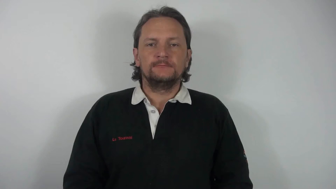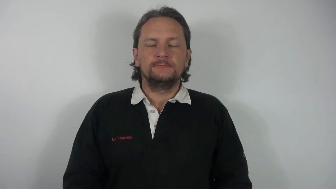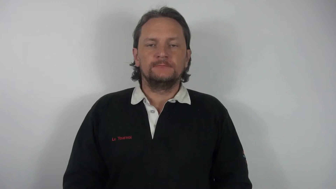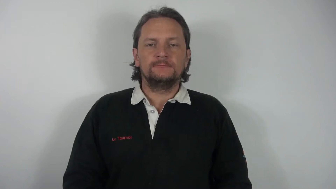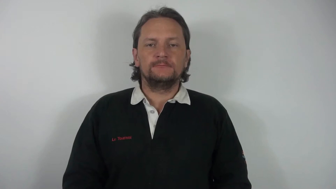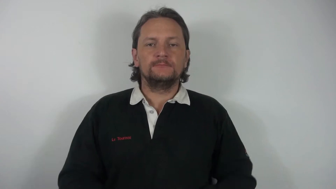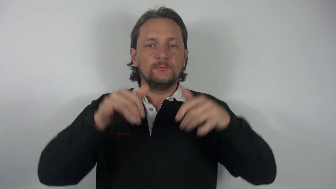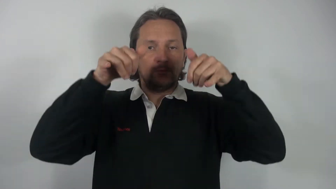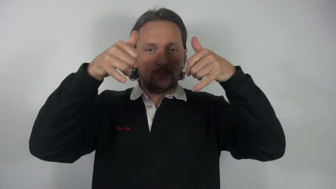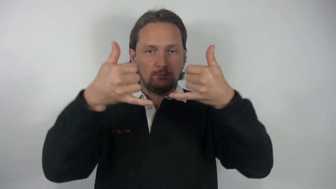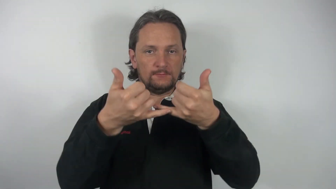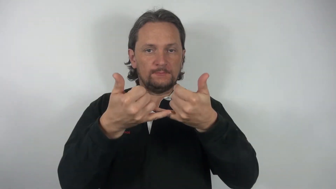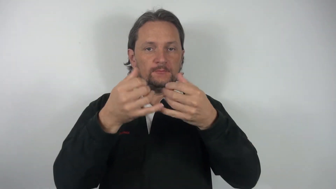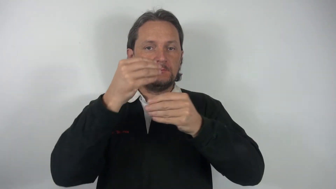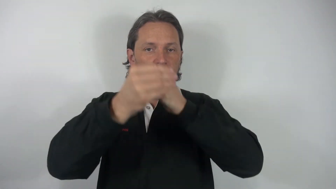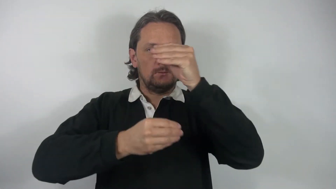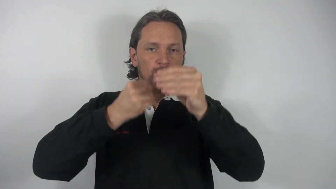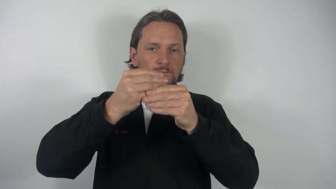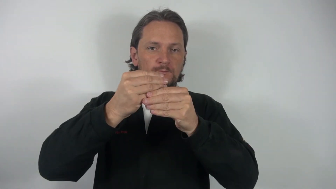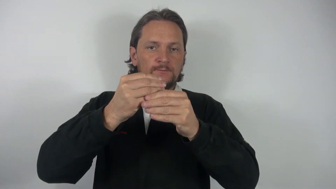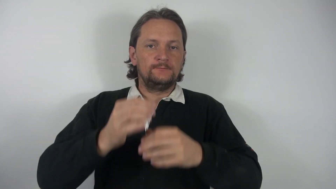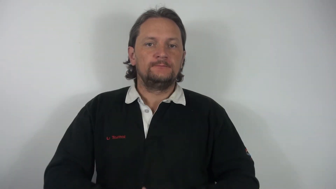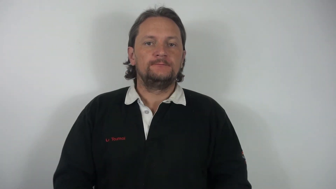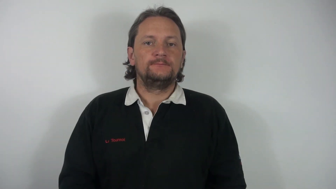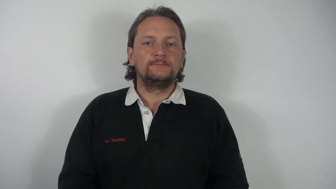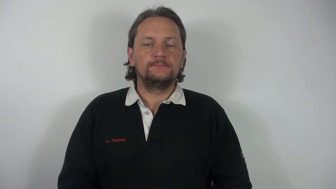Coupe du monde